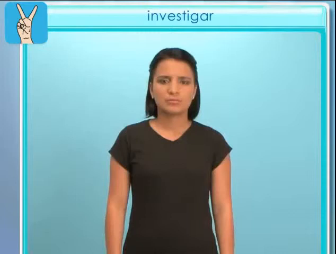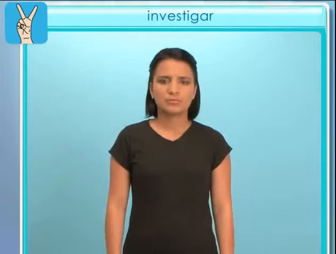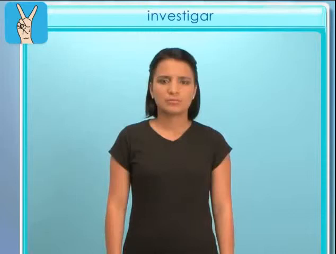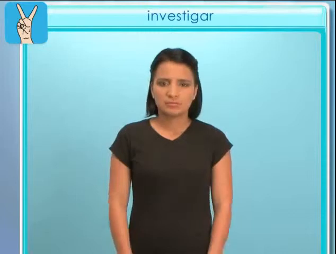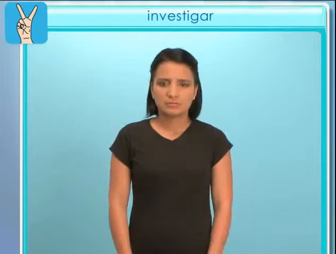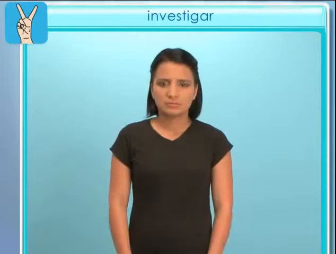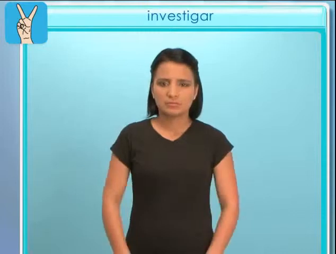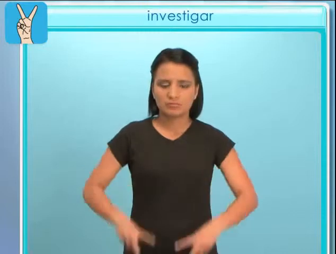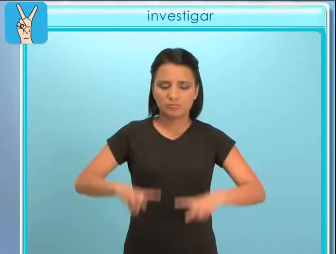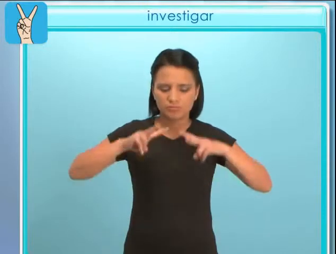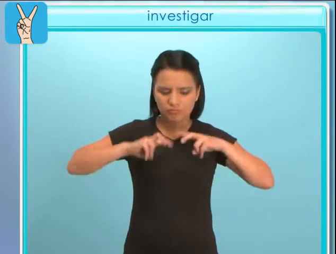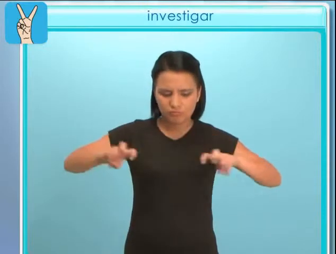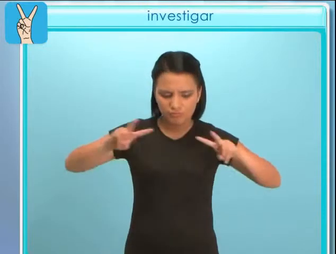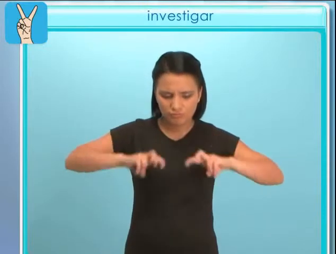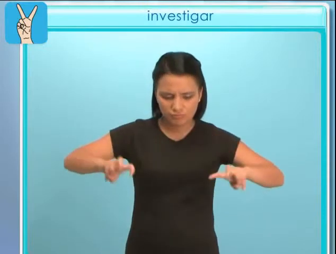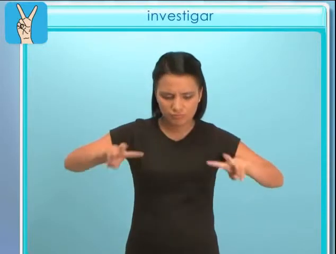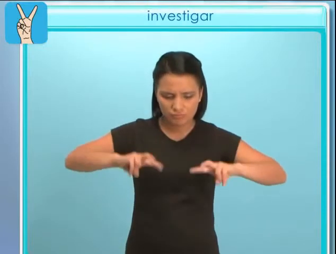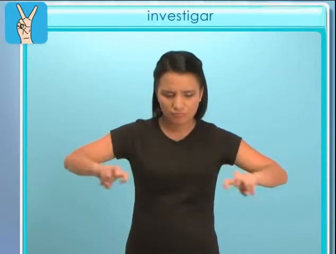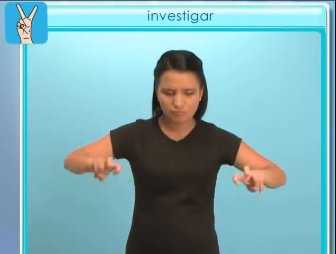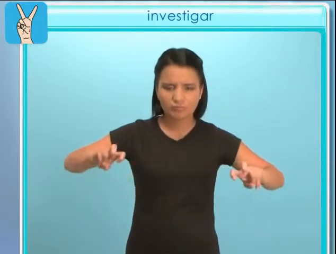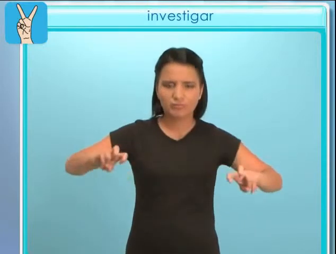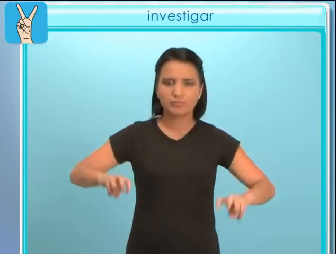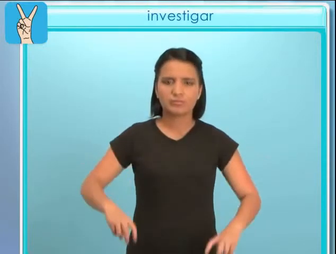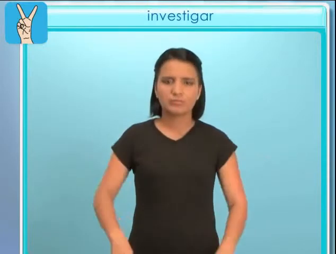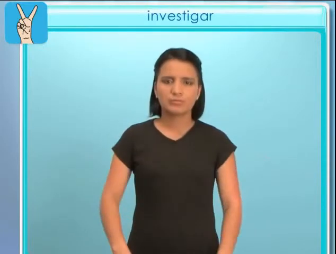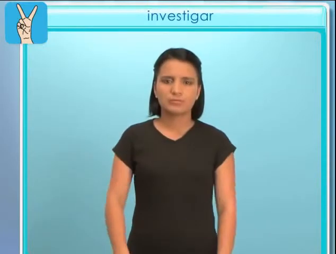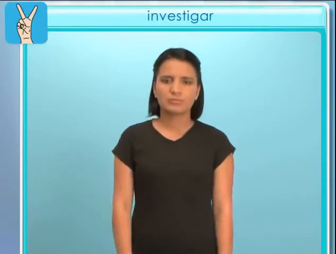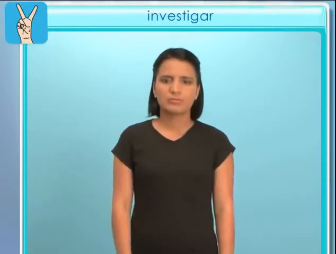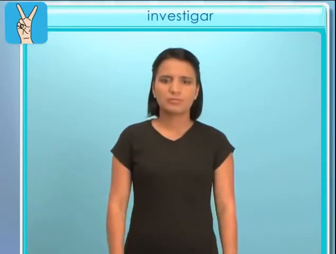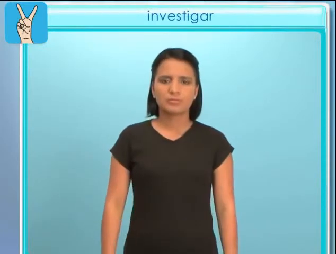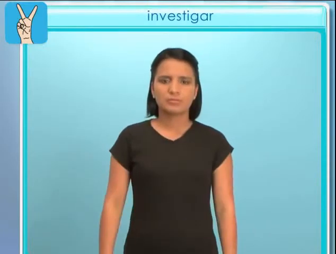INVESTIGAR